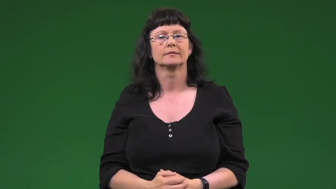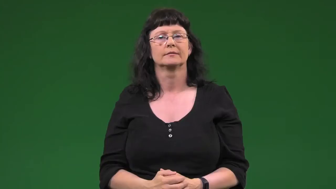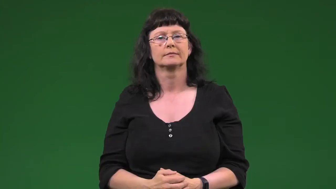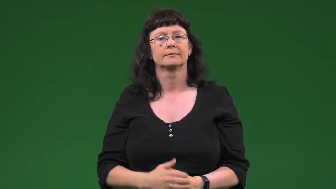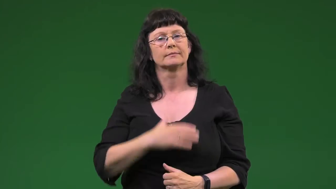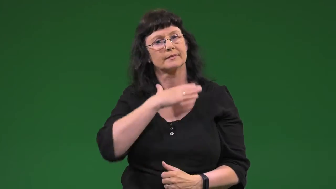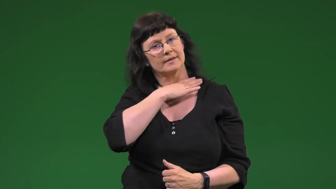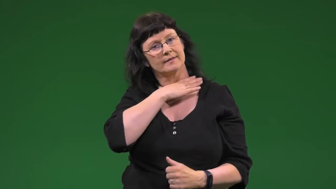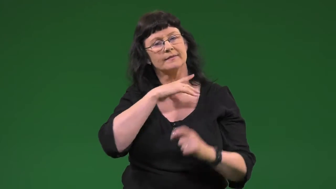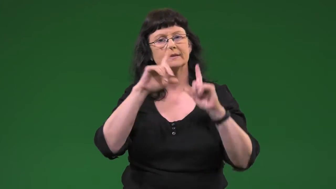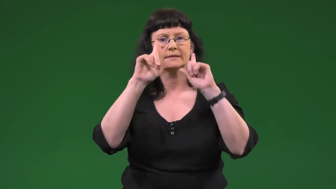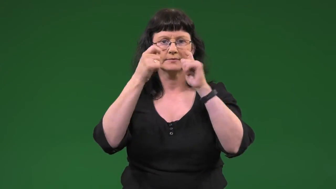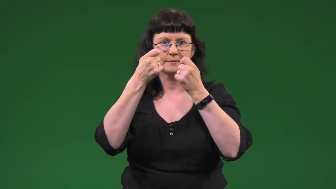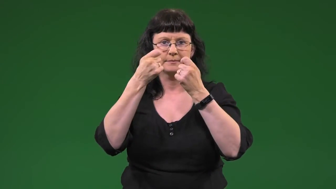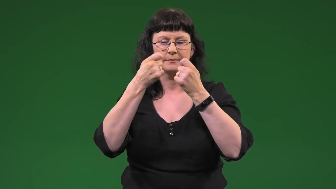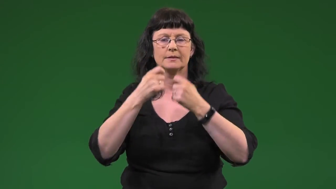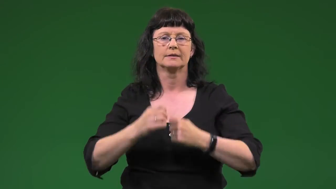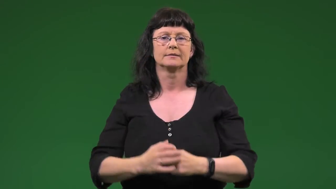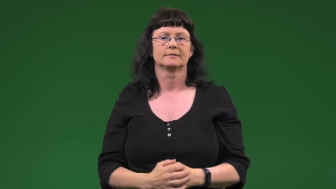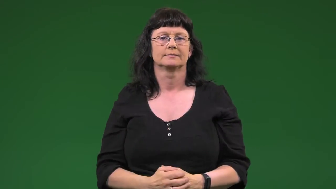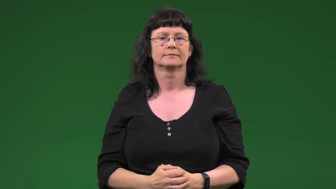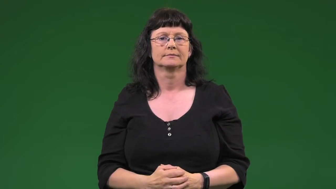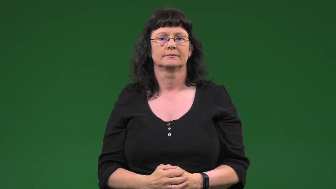Kæfisvefn